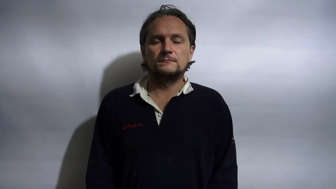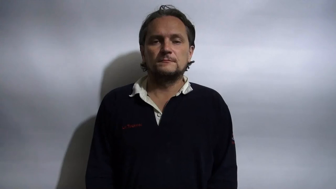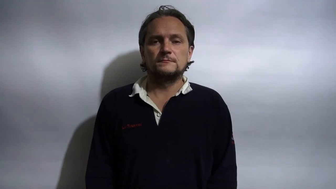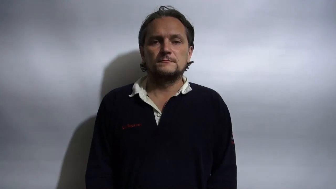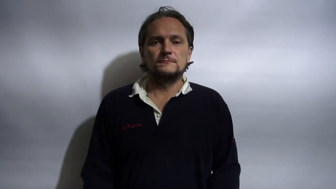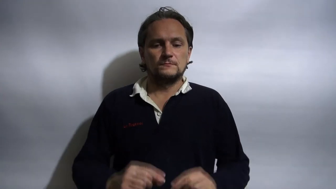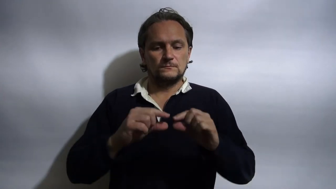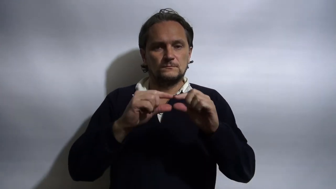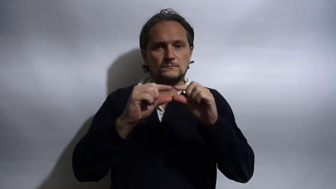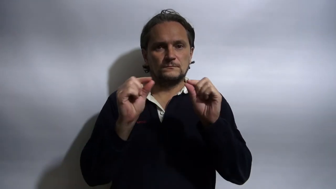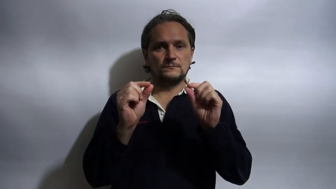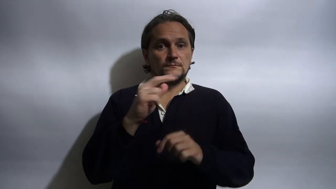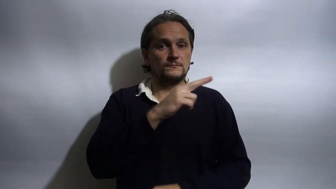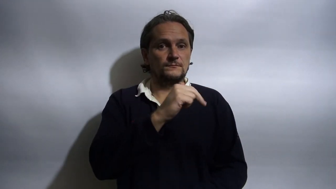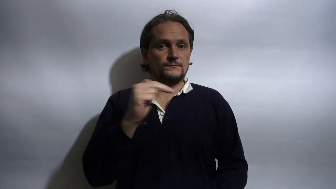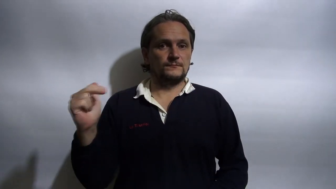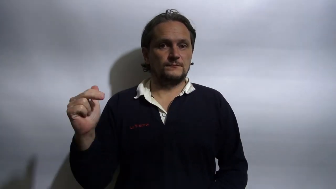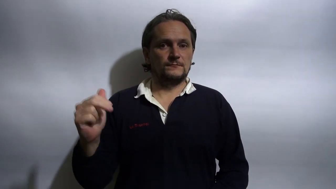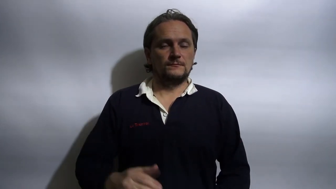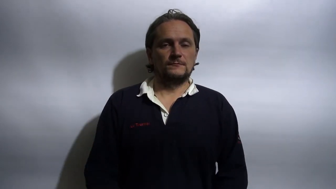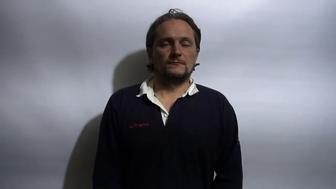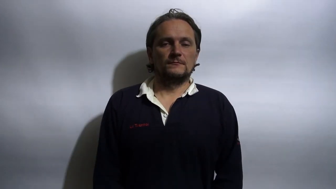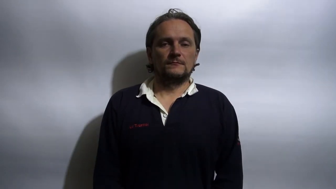Crevette